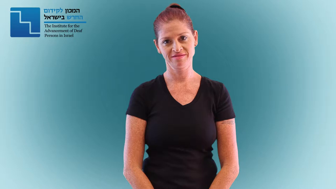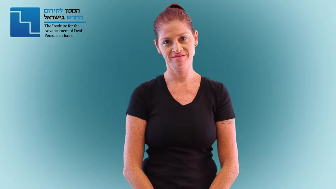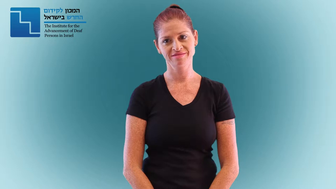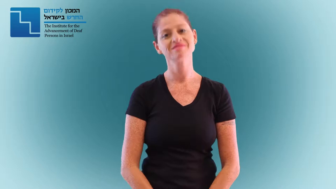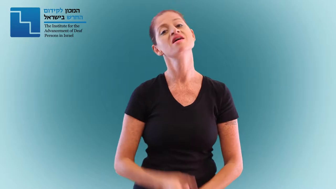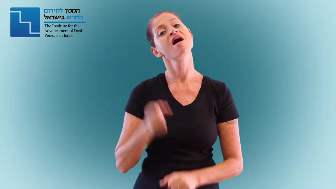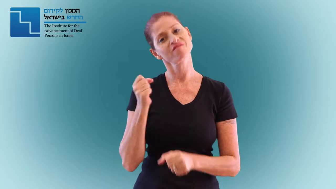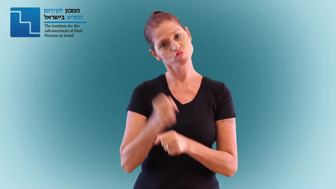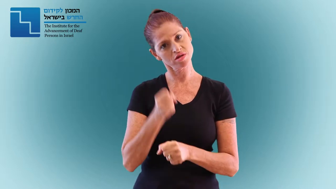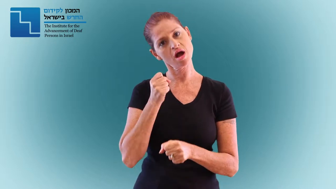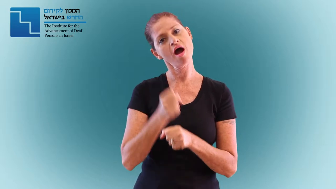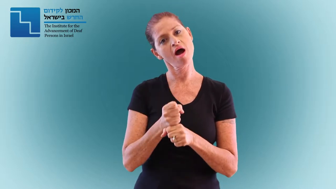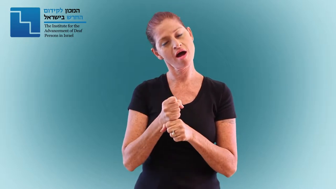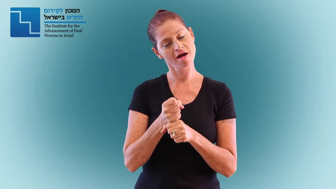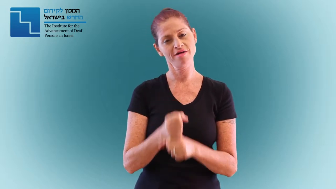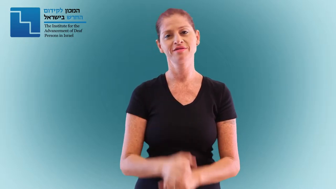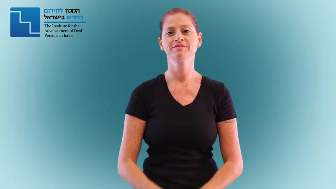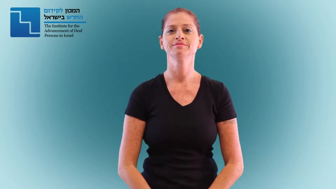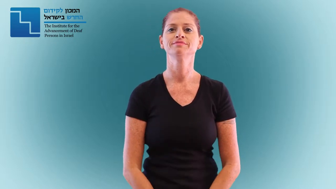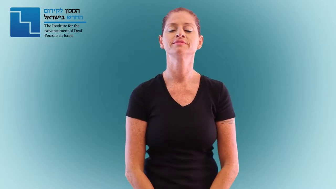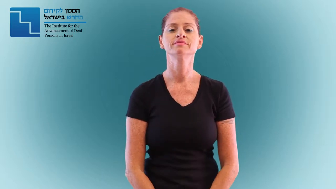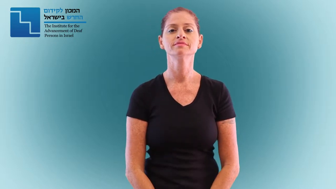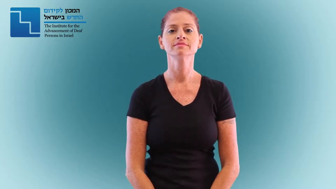עבודה